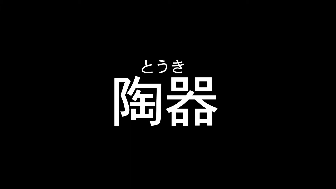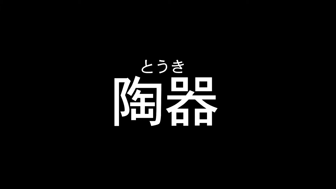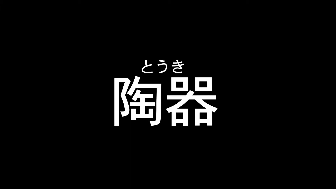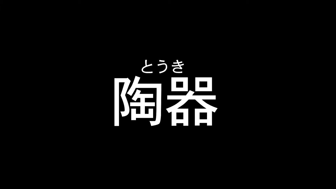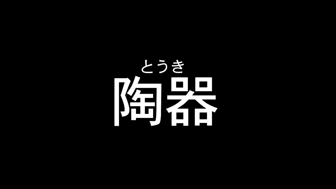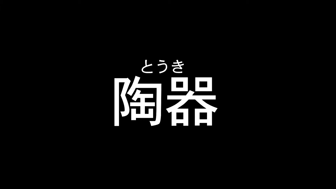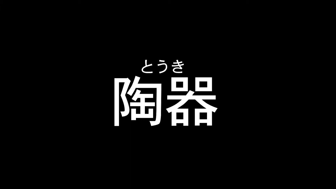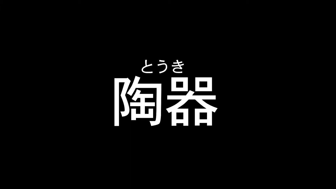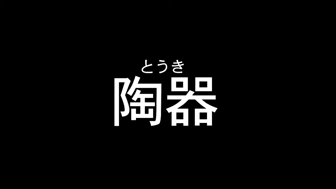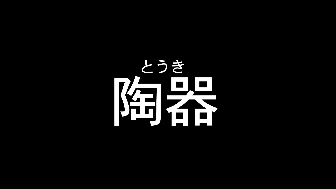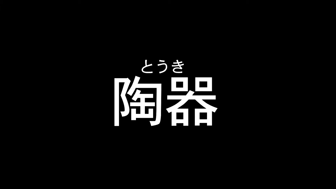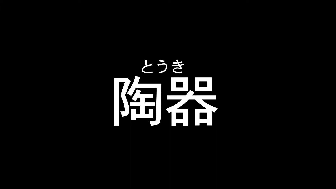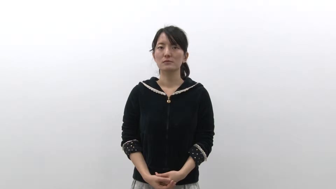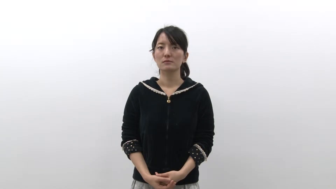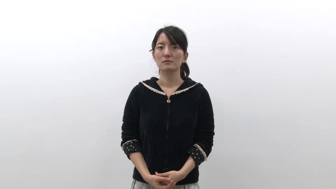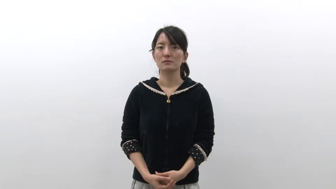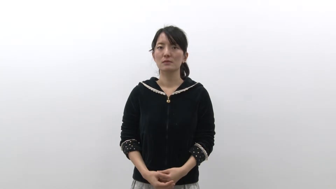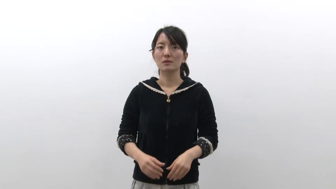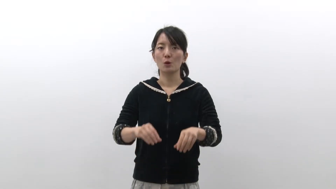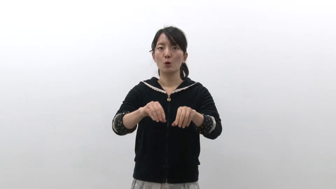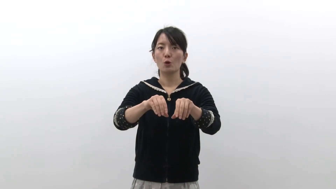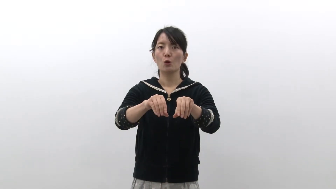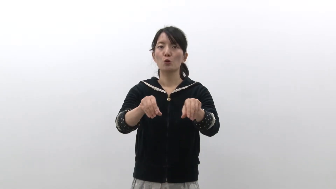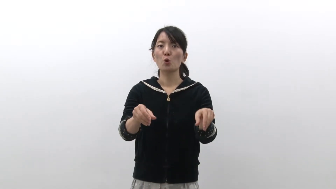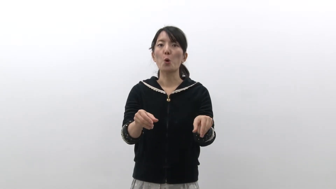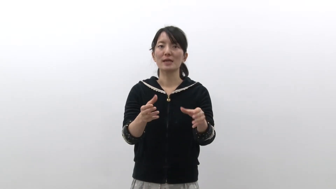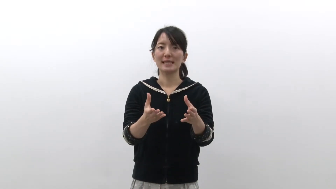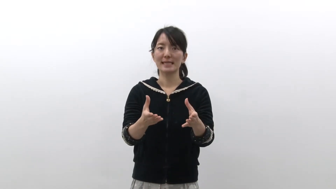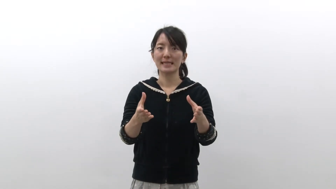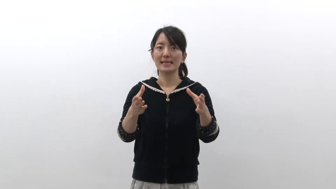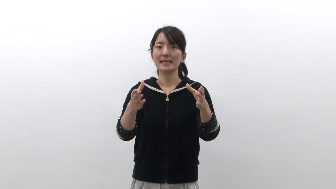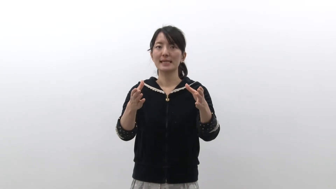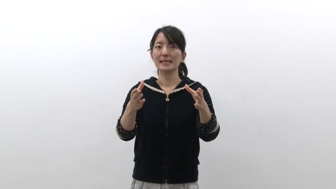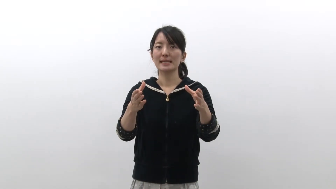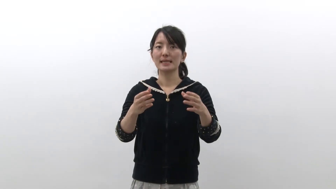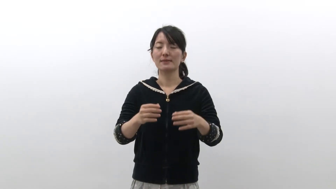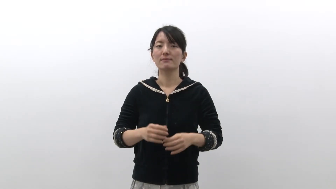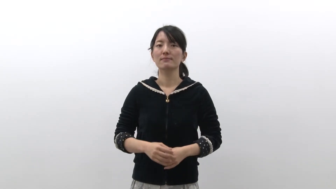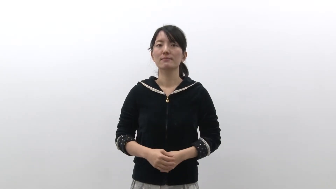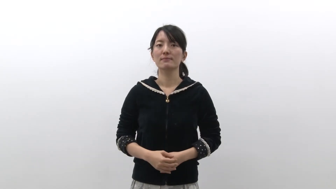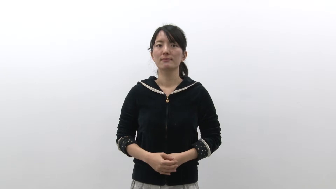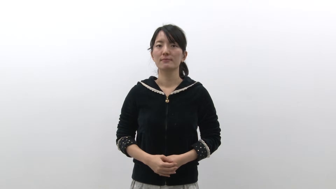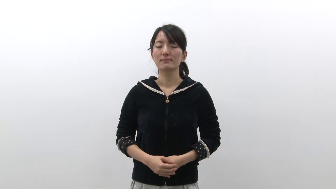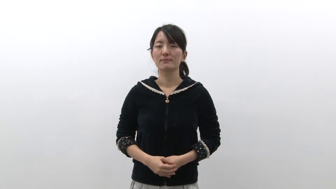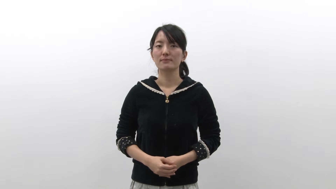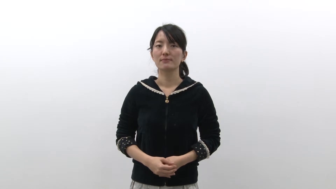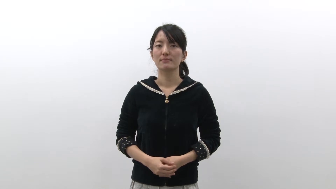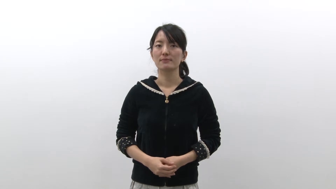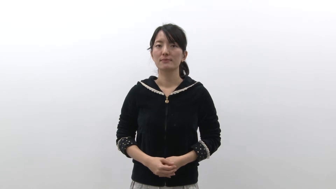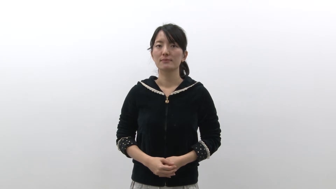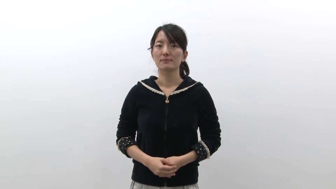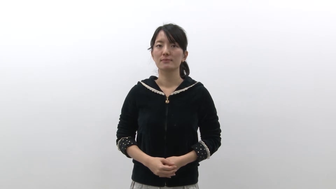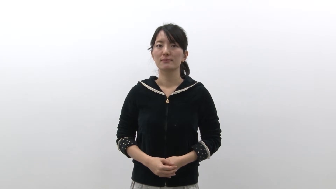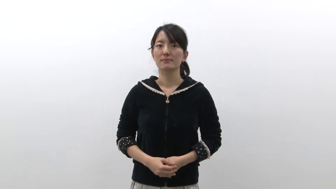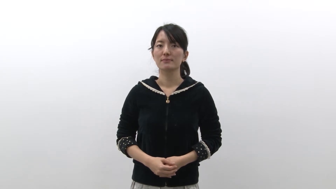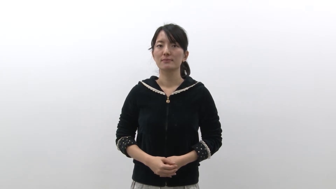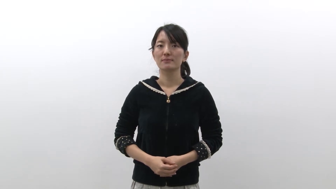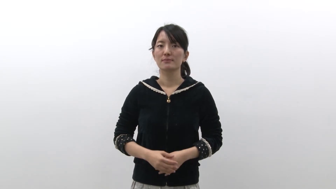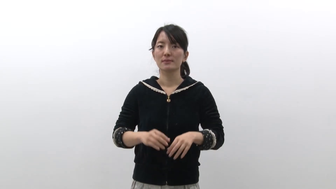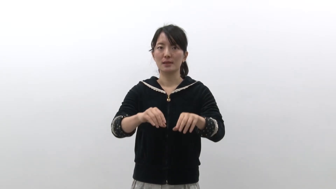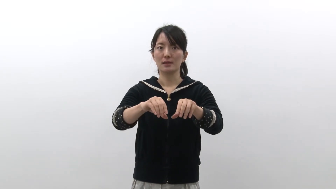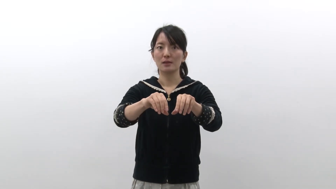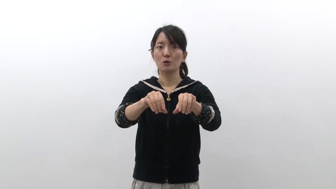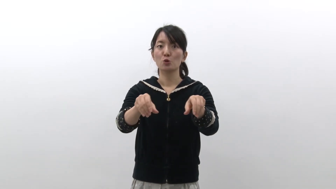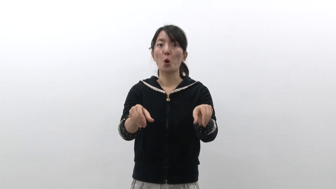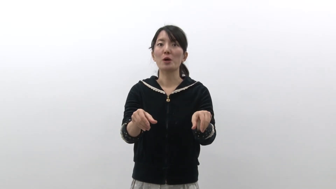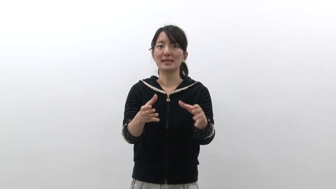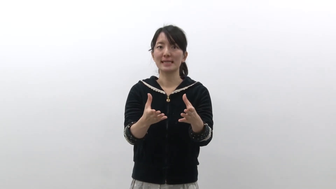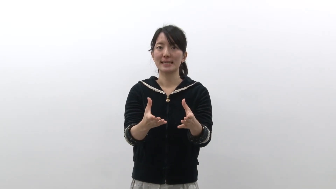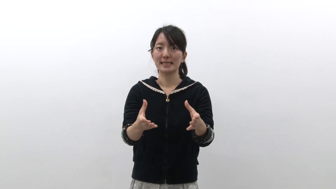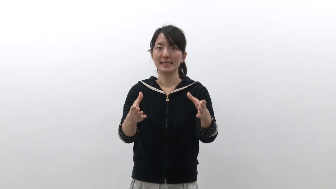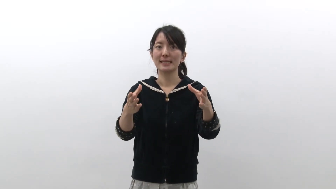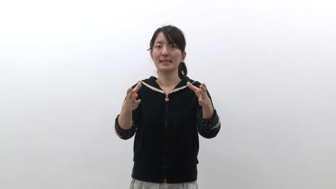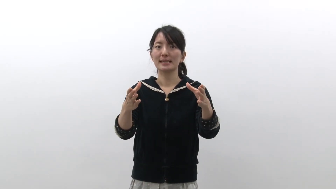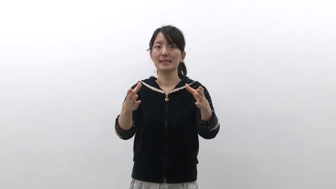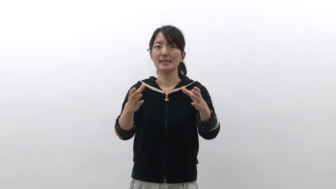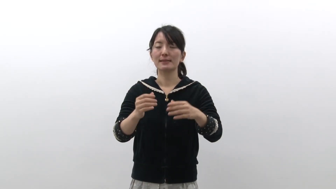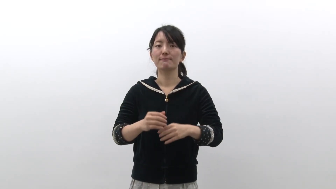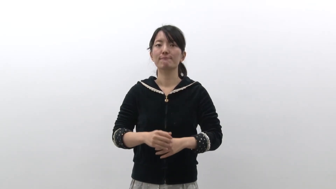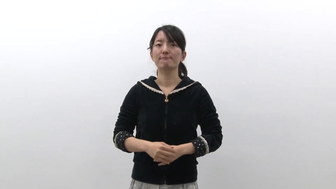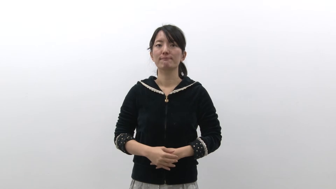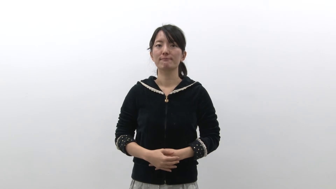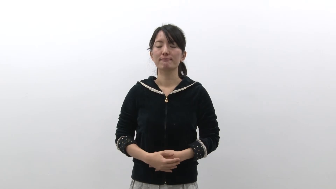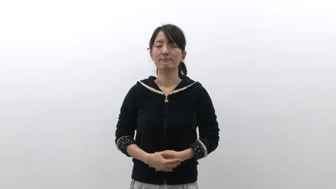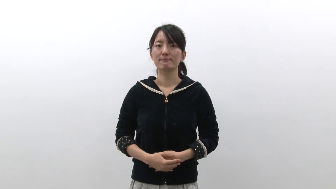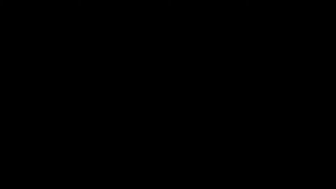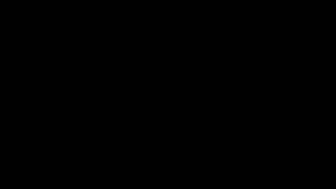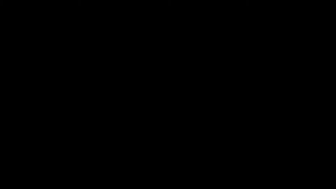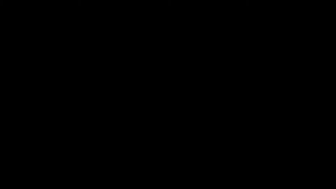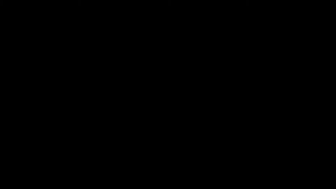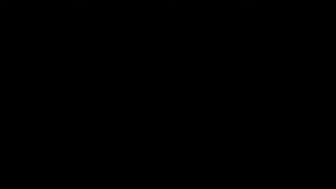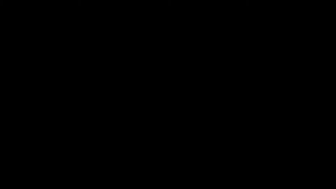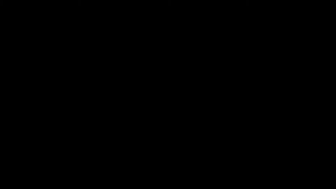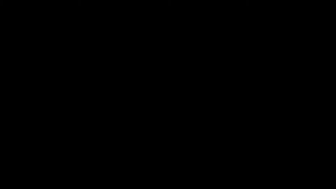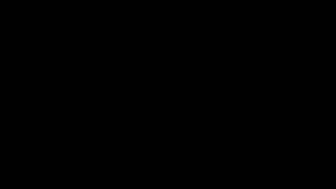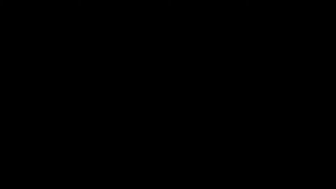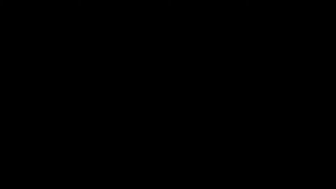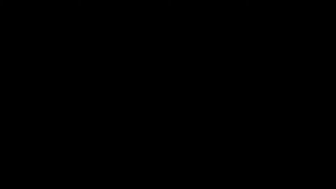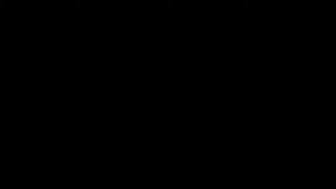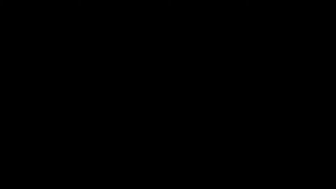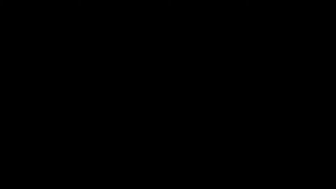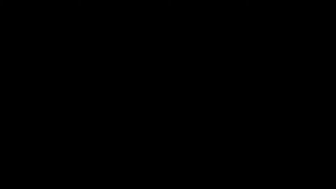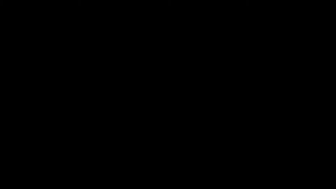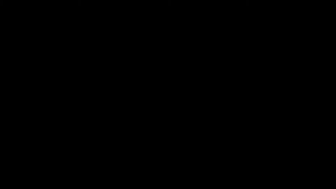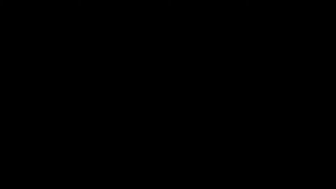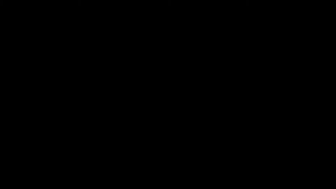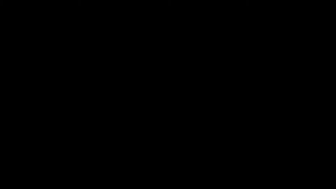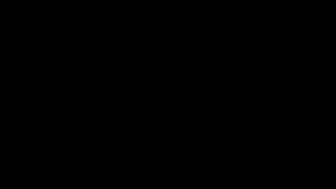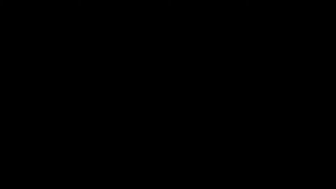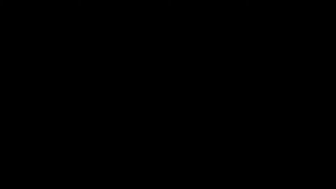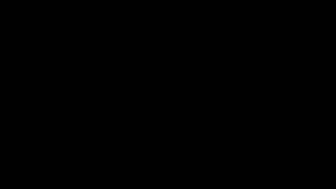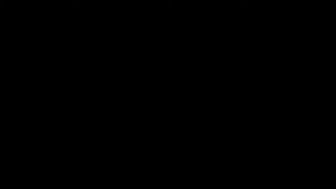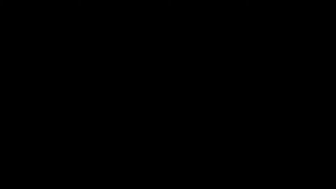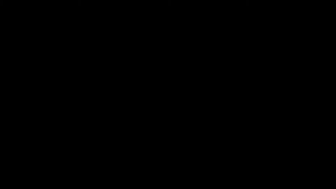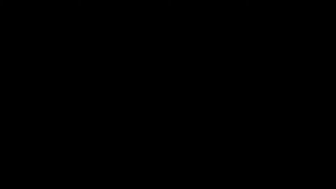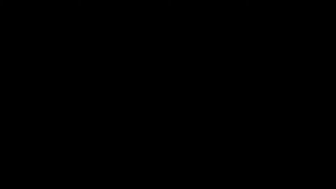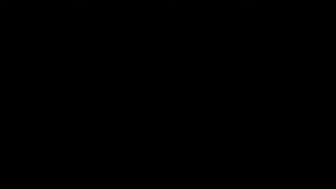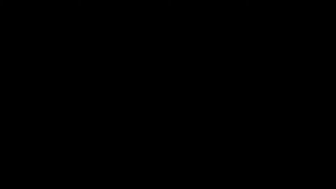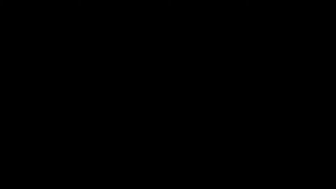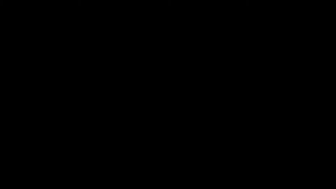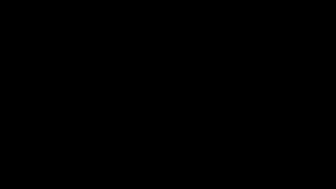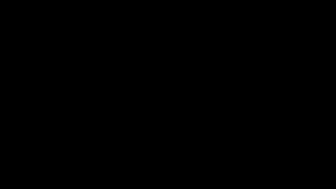陶器